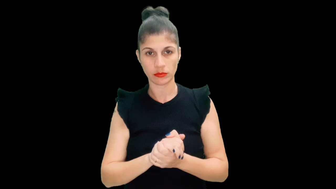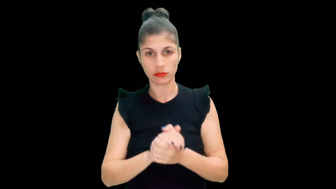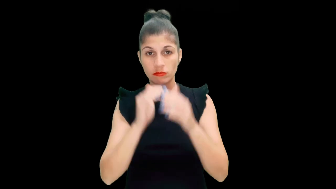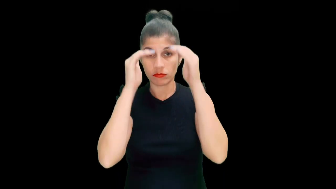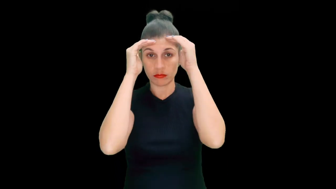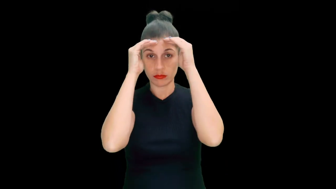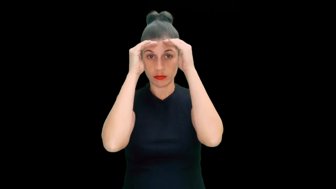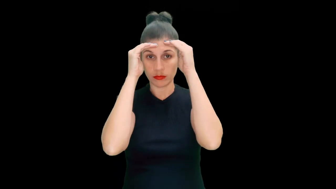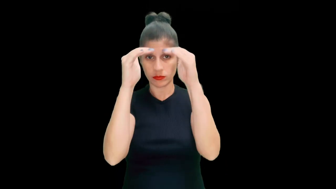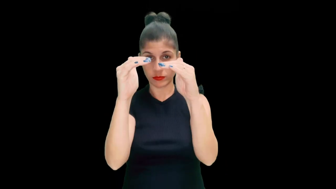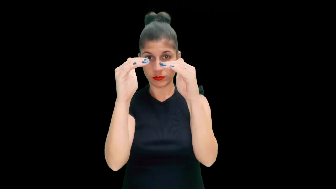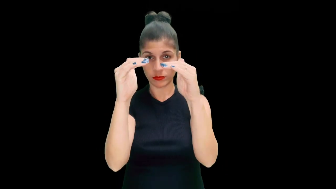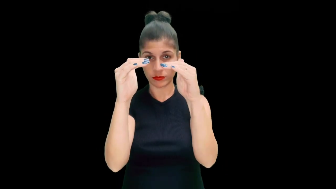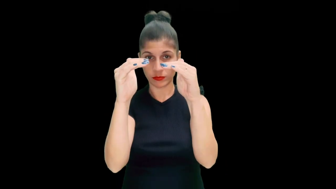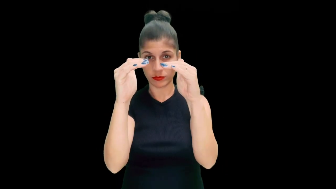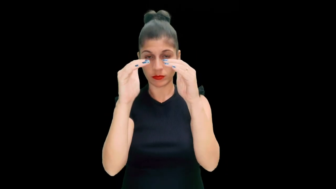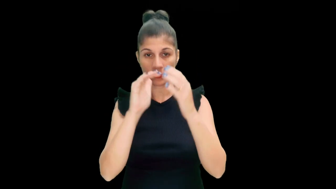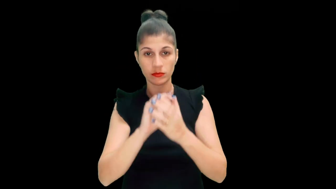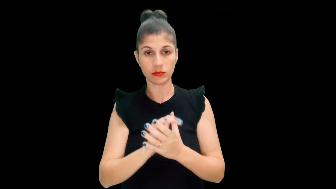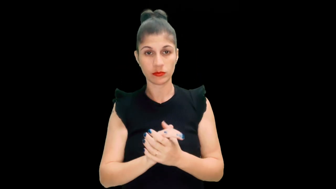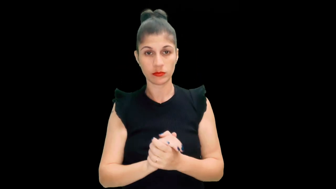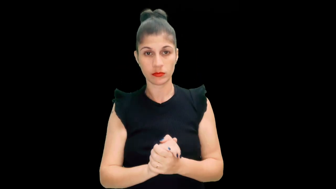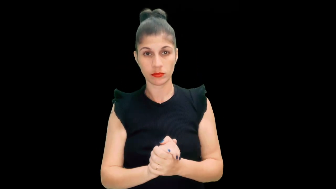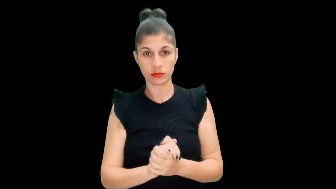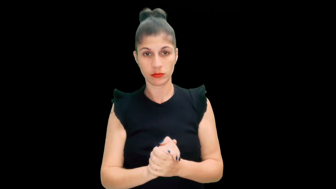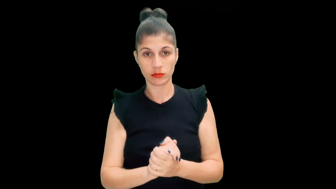OBEDIÊNCIA